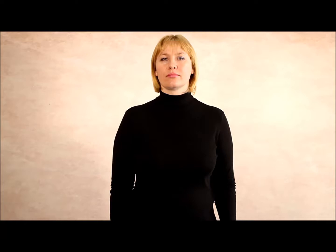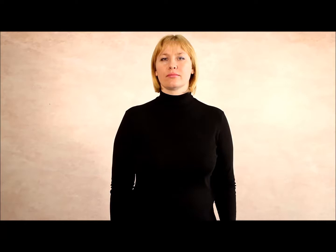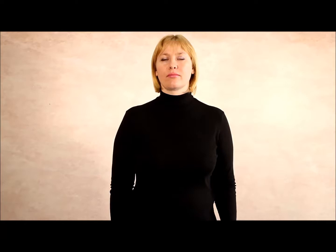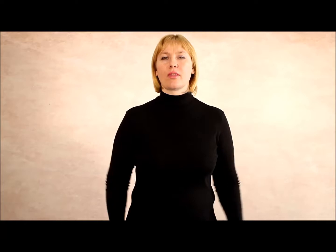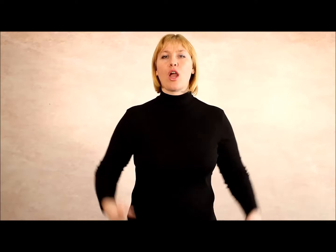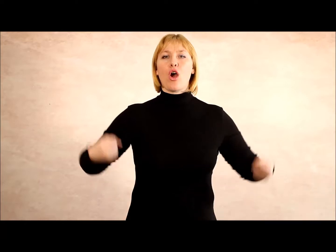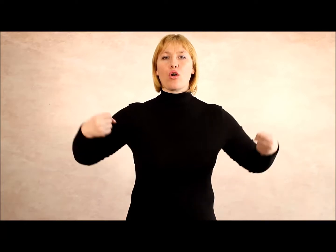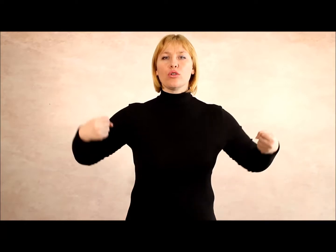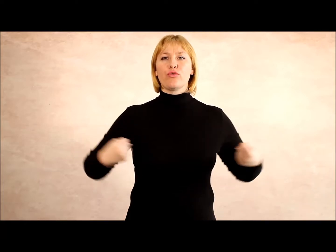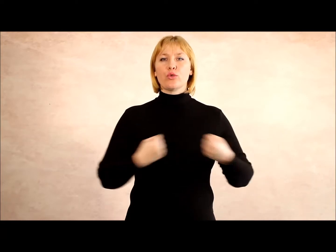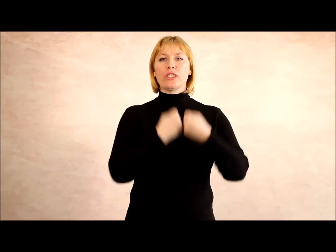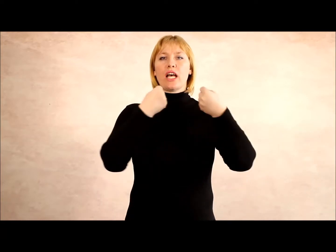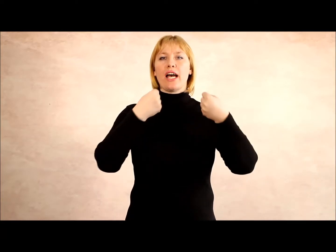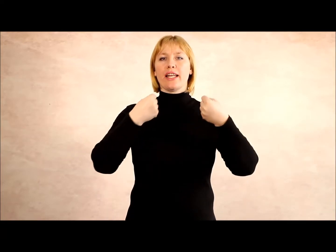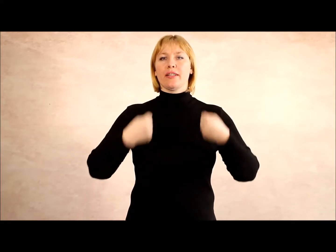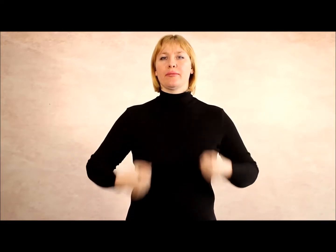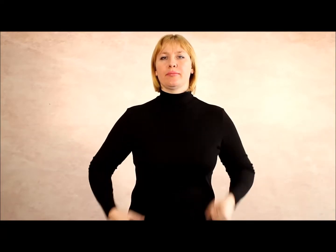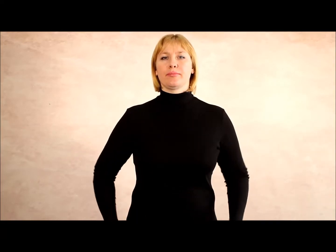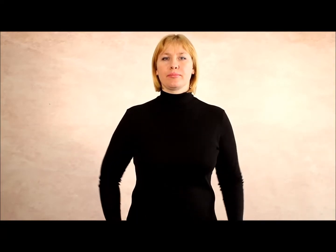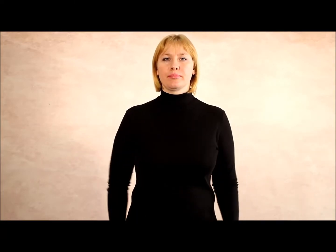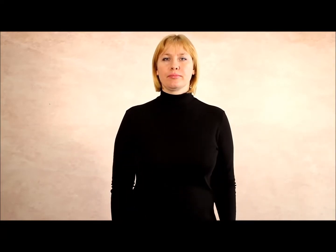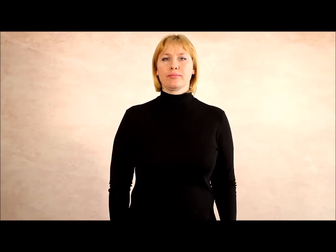Confruntare